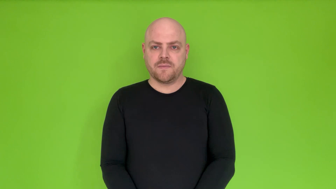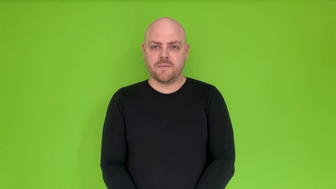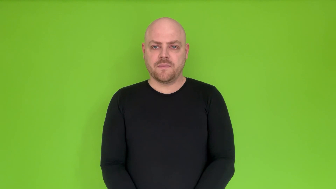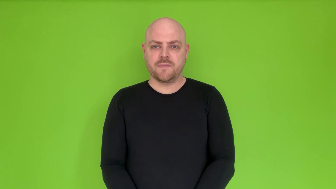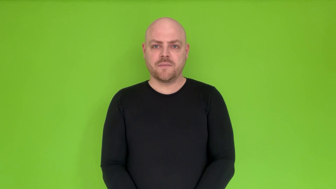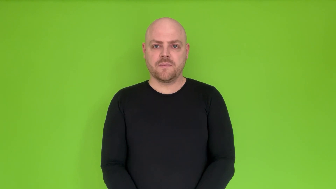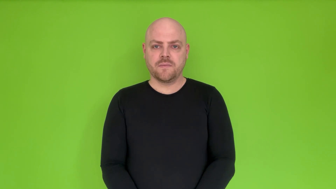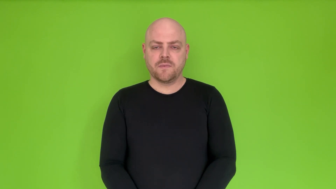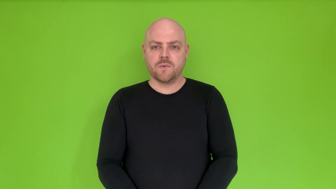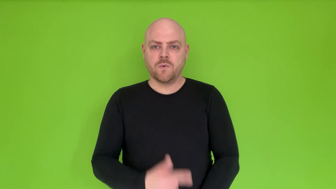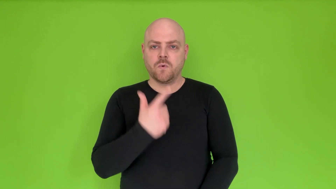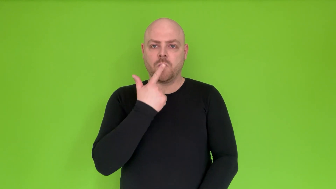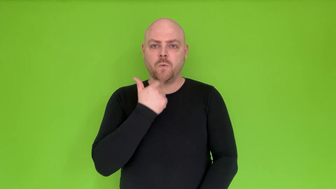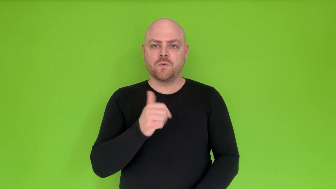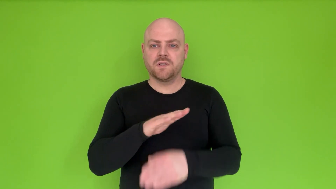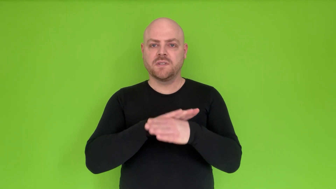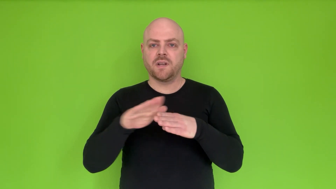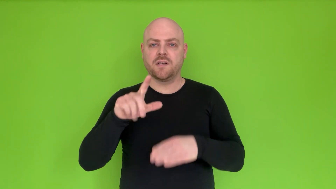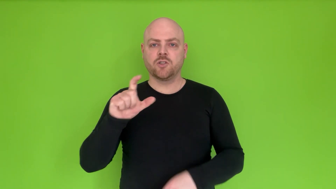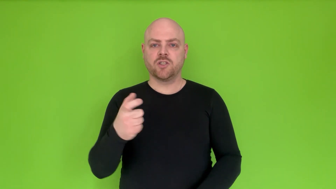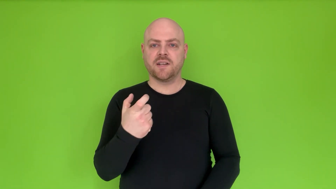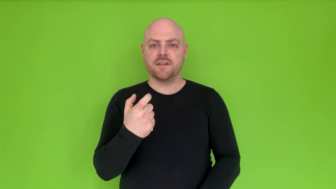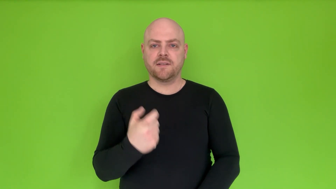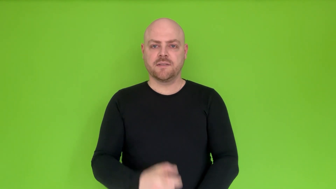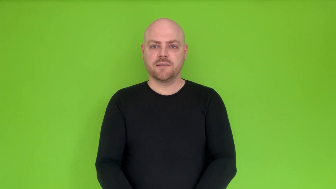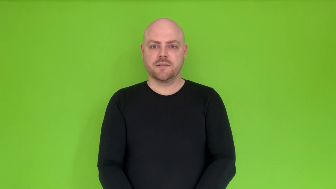Rhode-Saint-Genèse